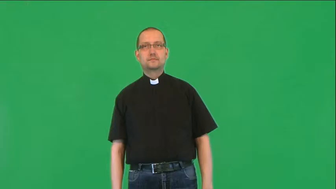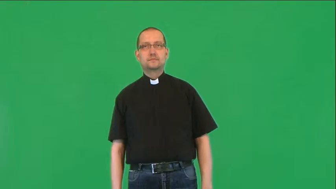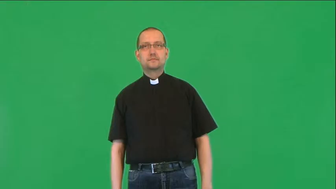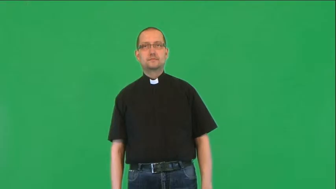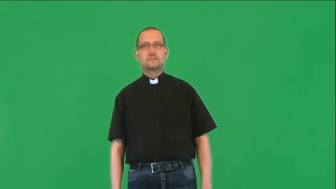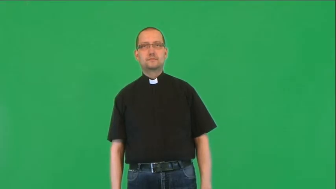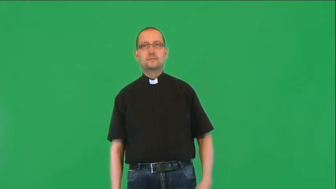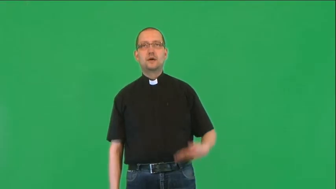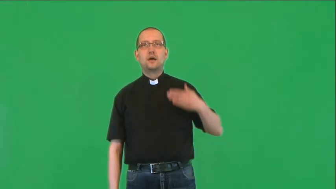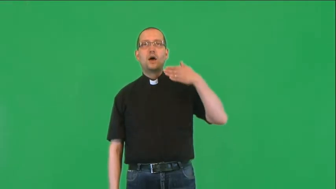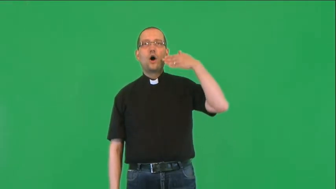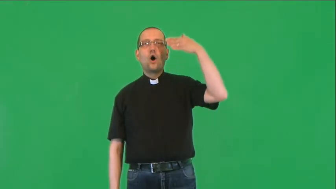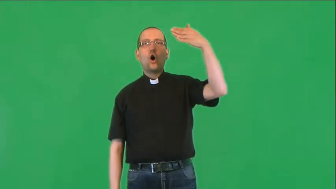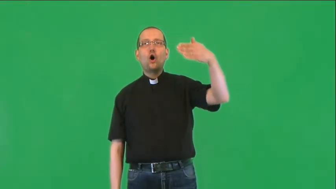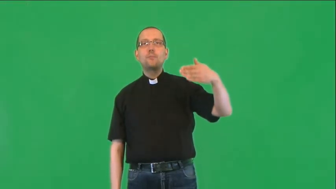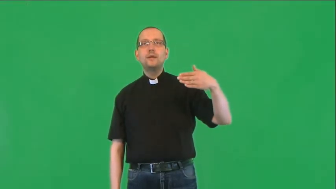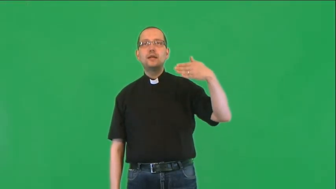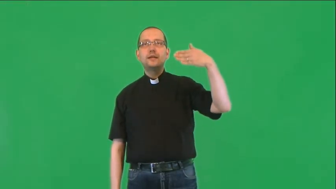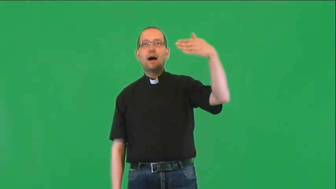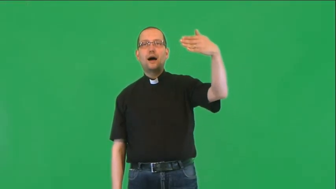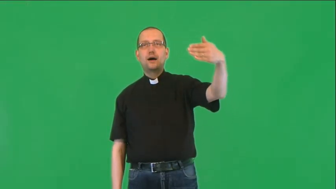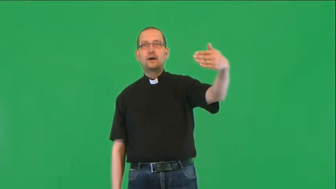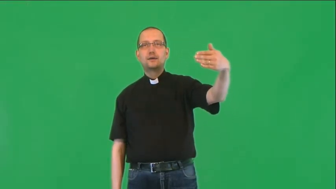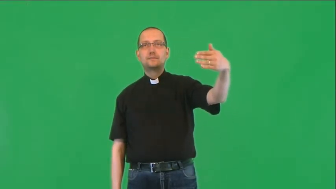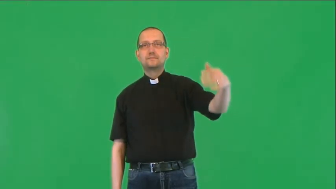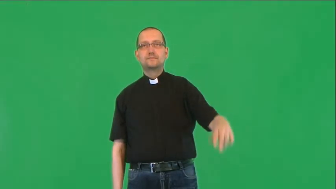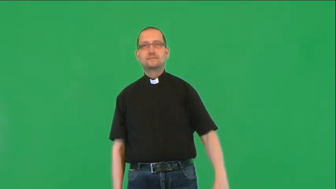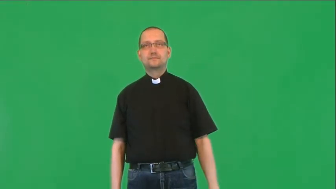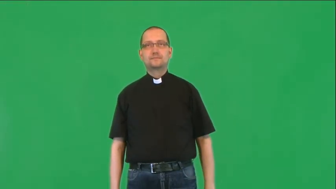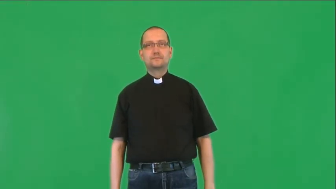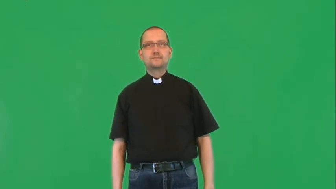homilia